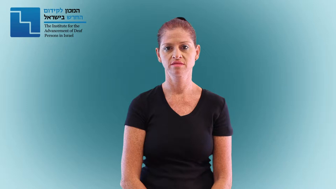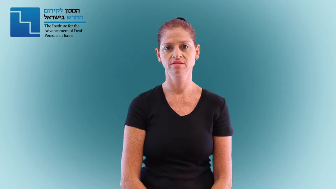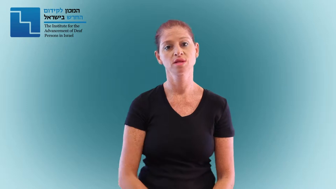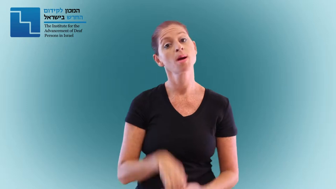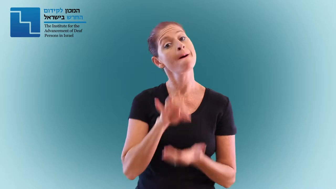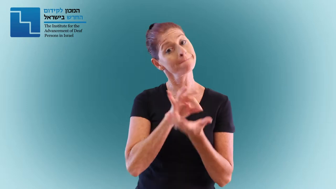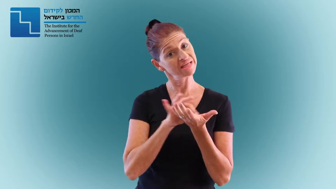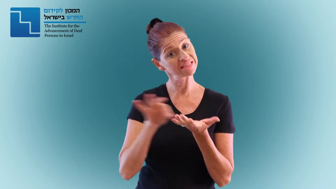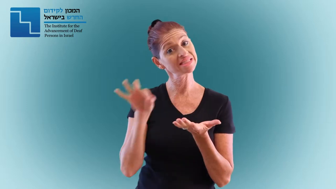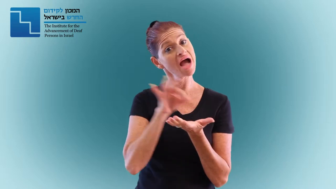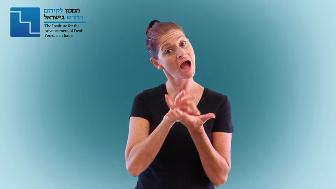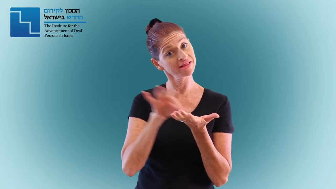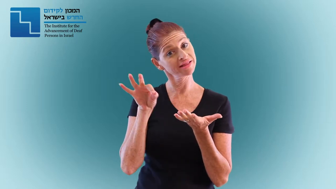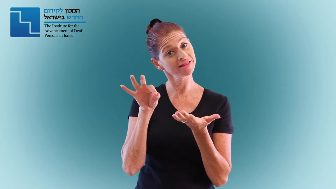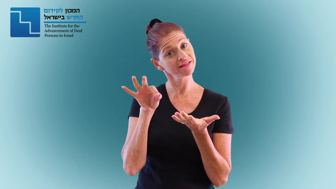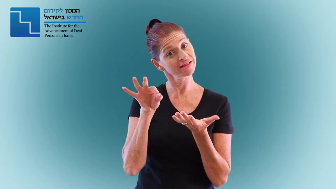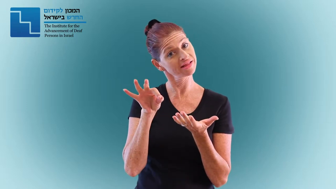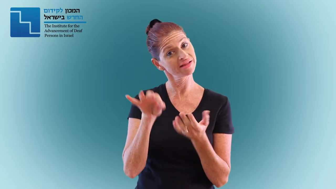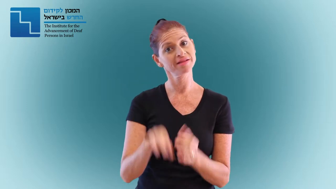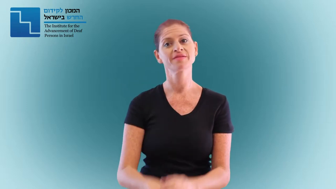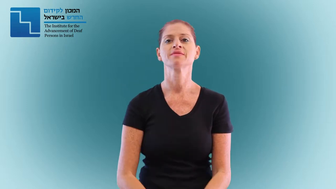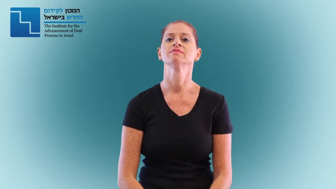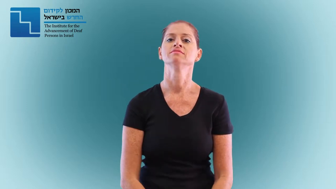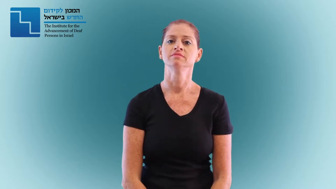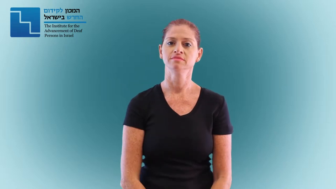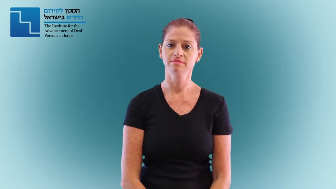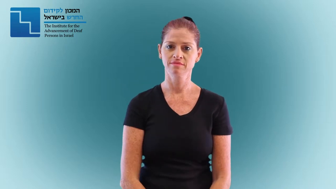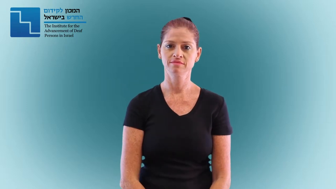משרד